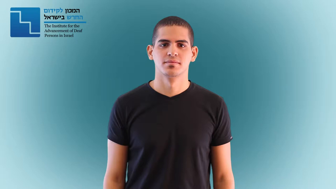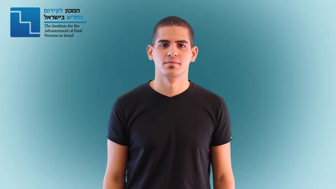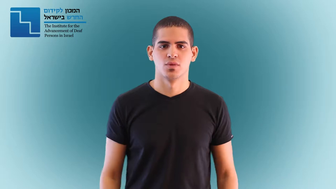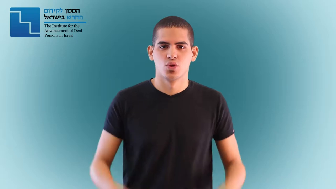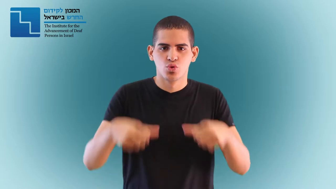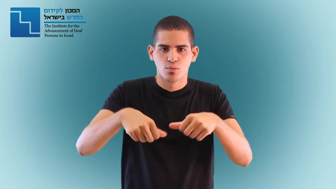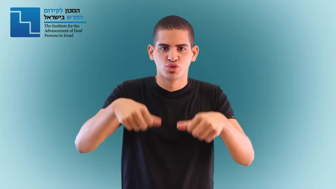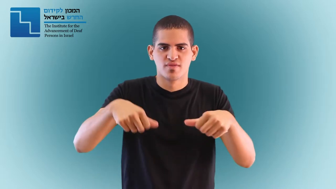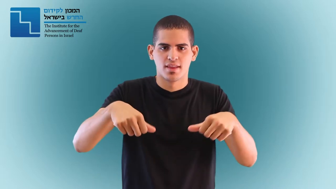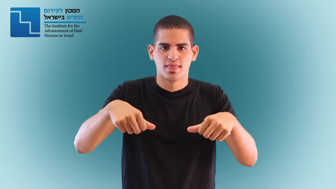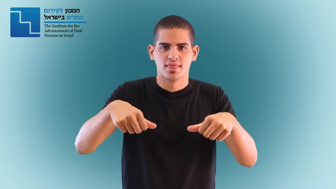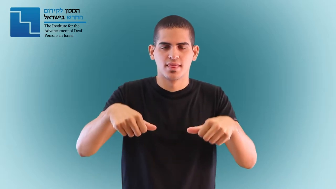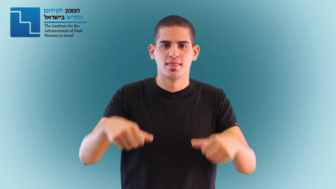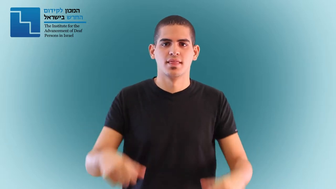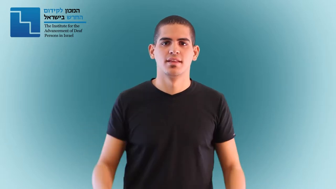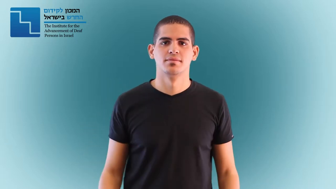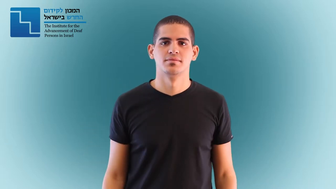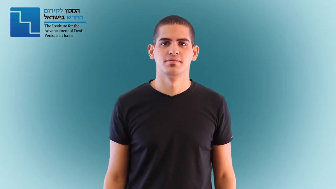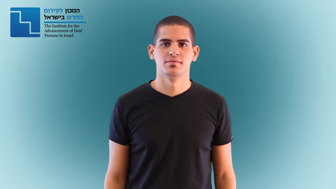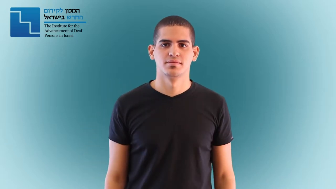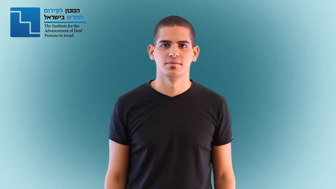ט"ו בשבט